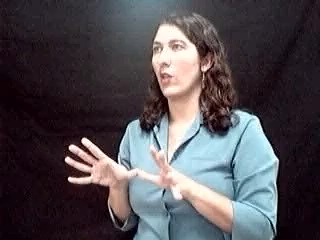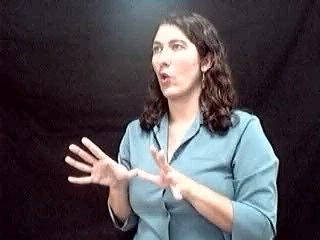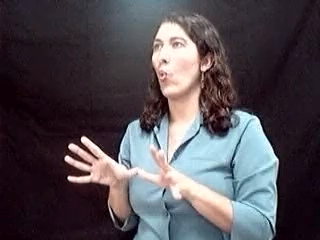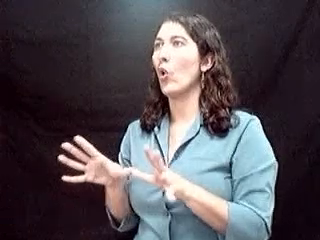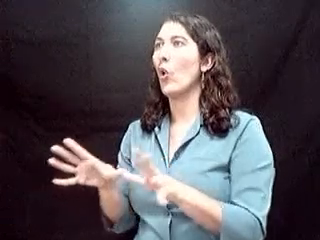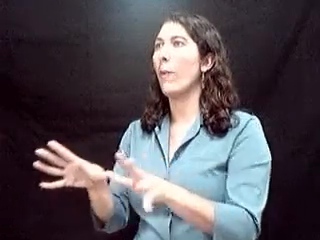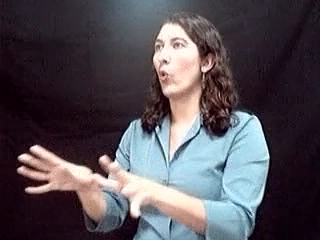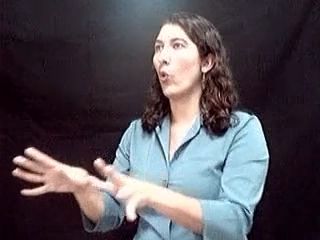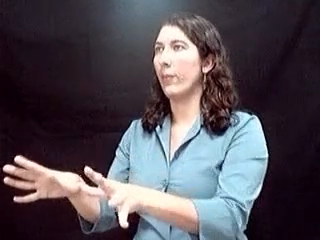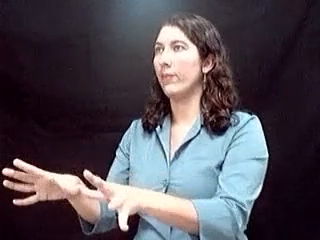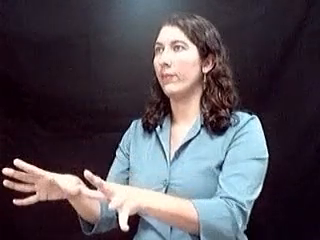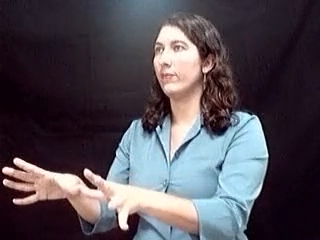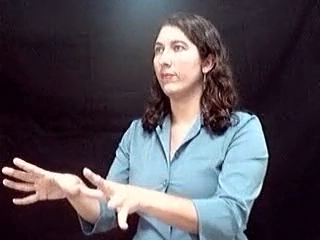urubu